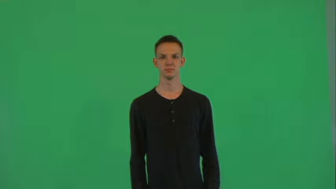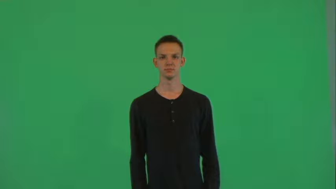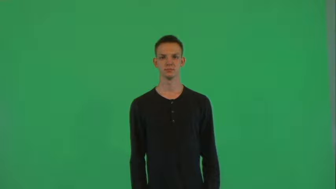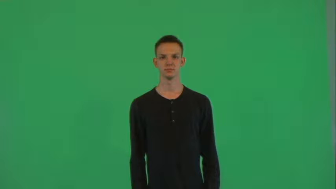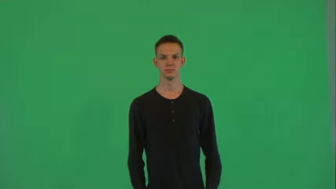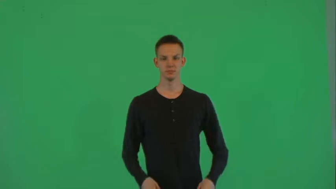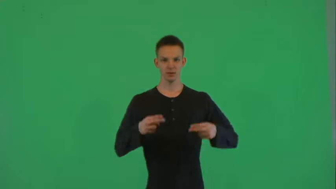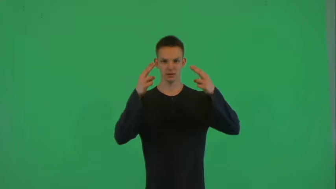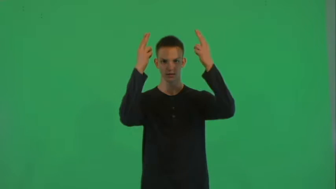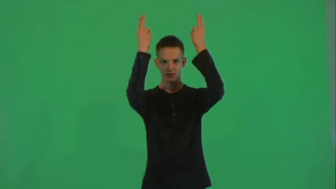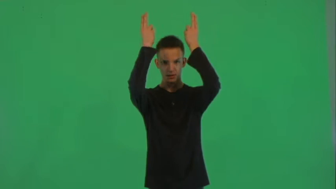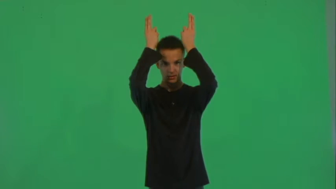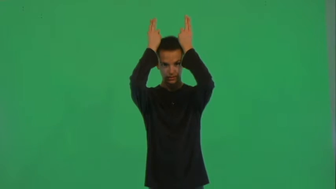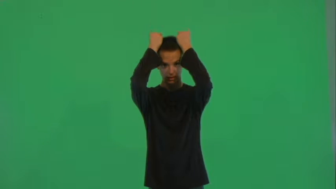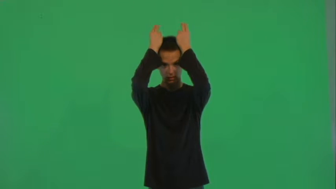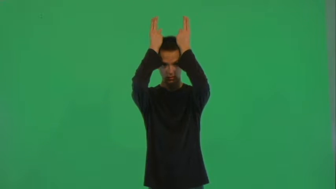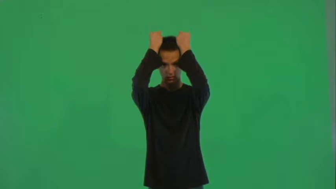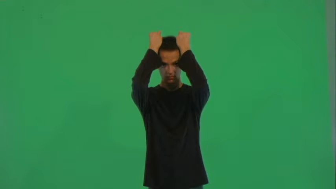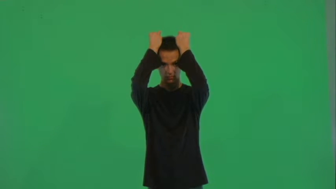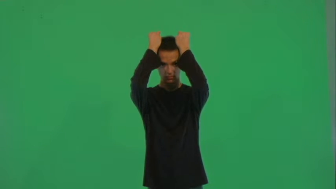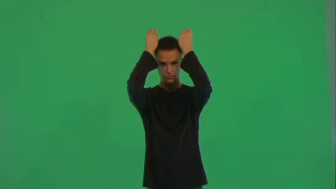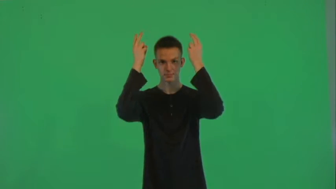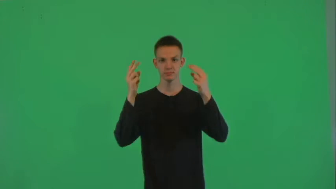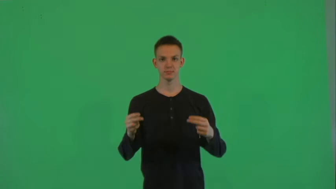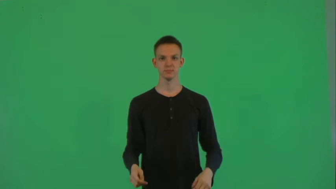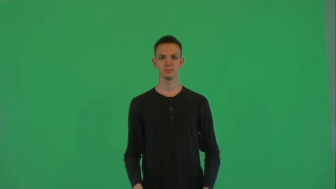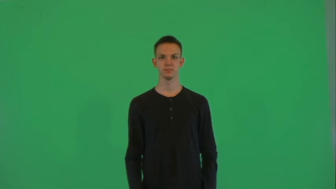zając